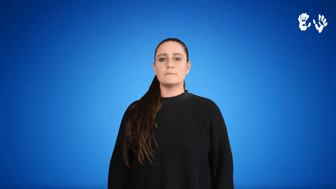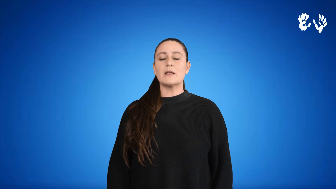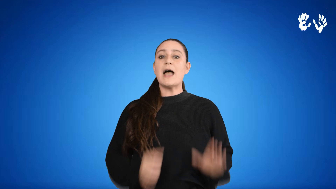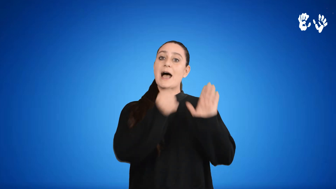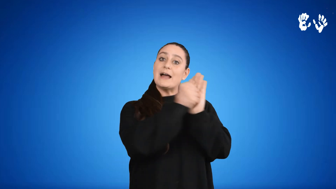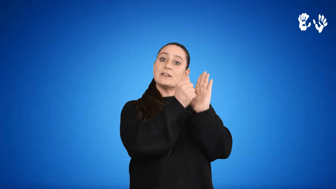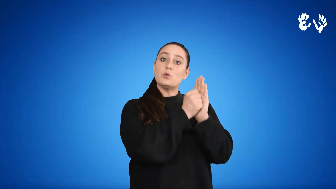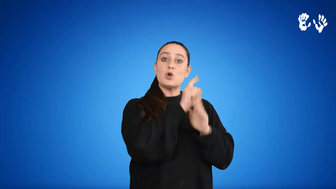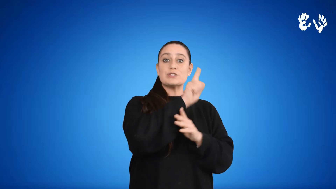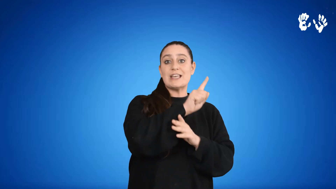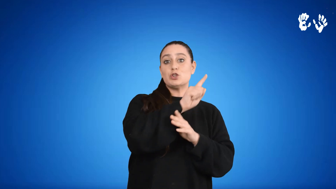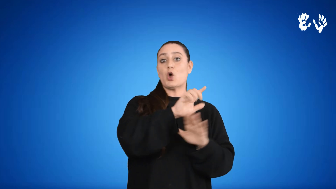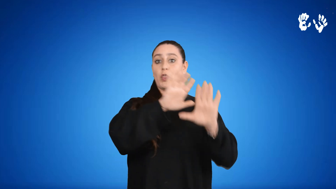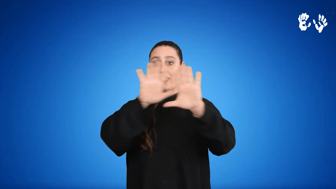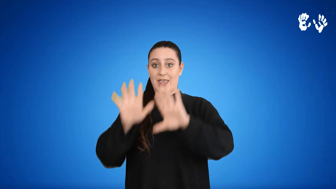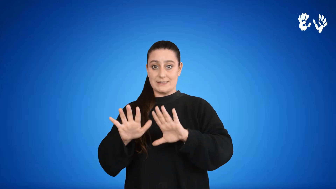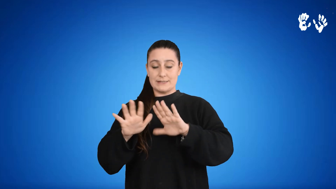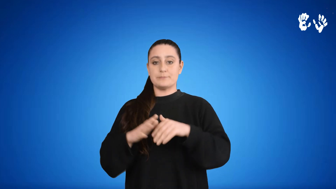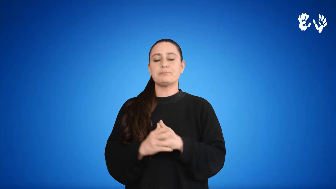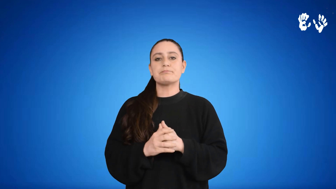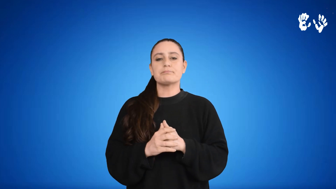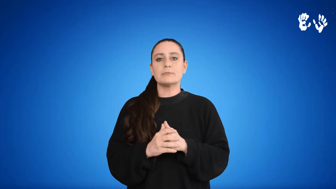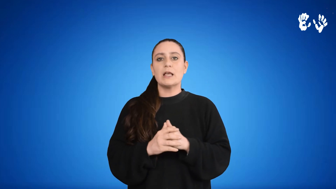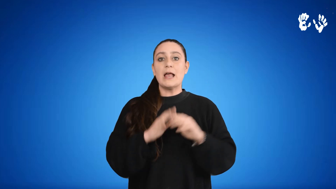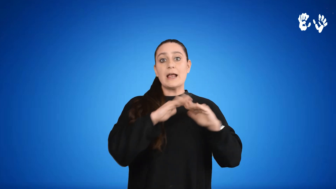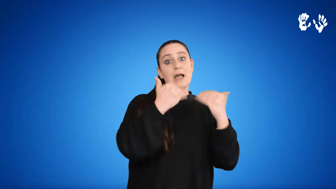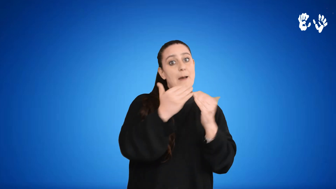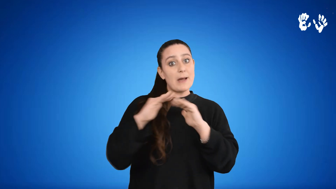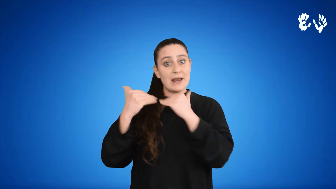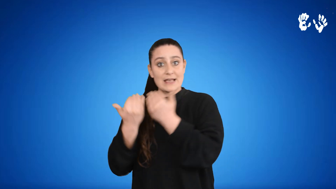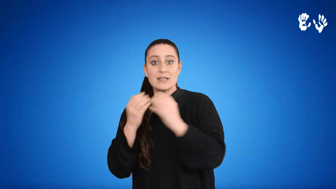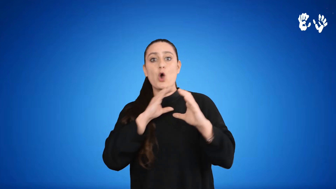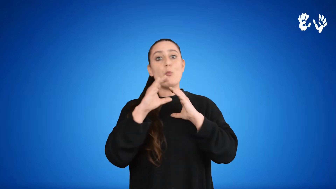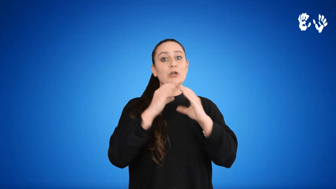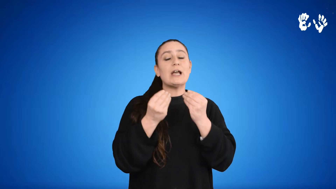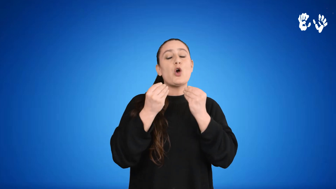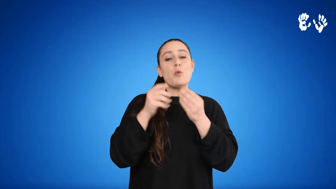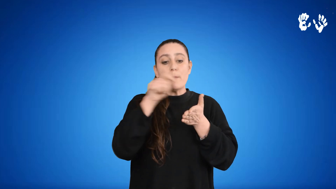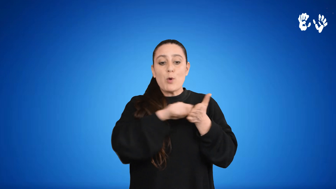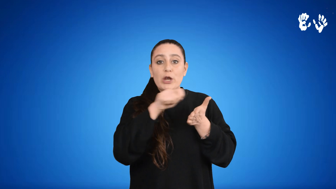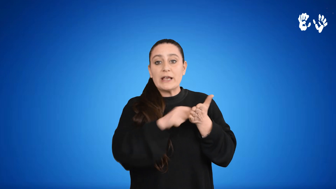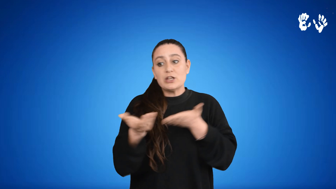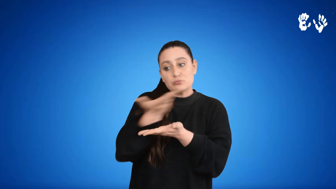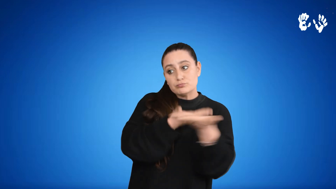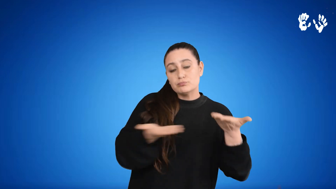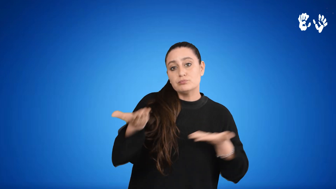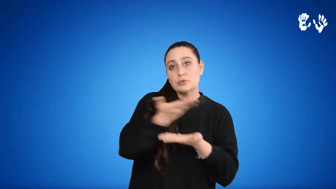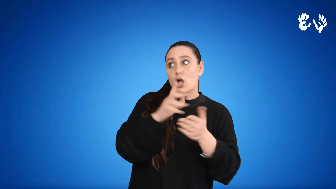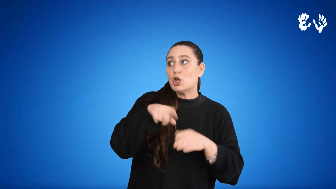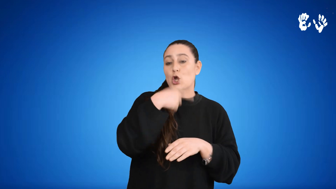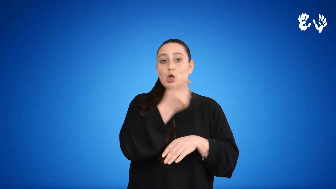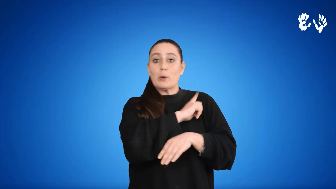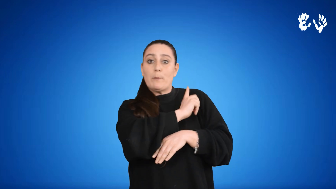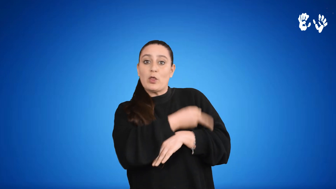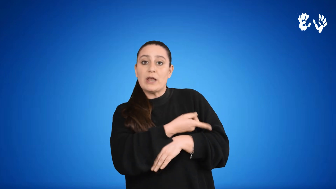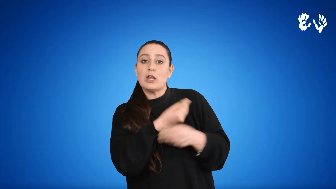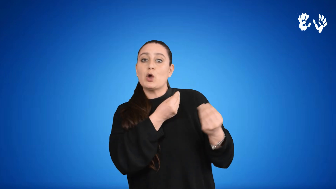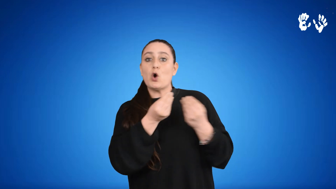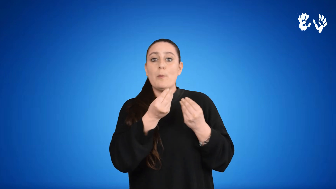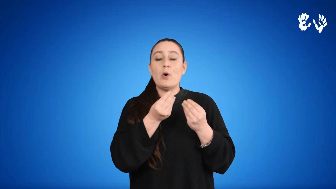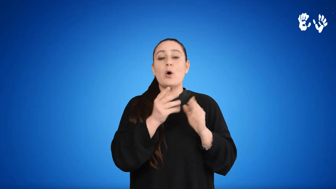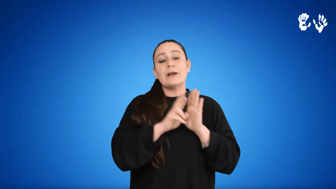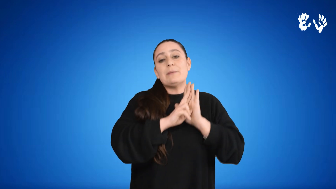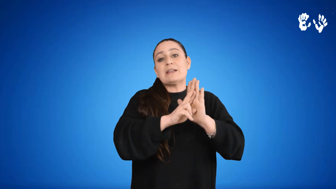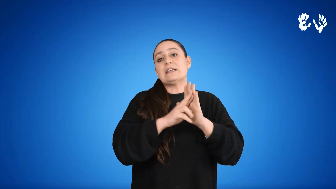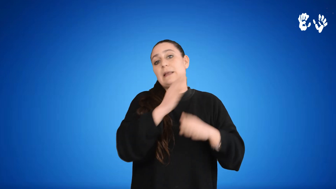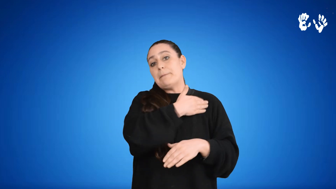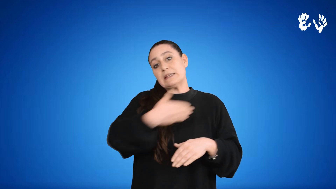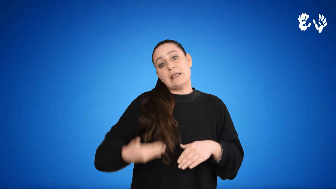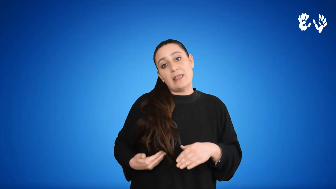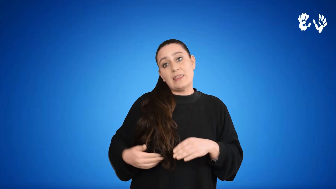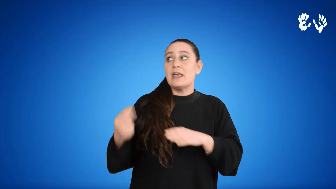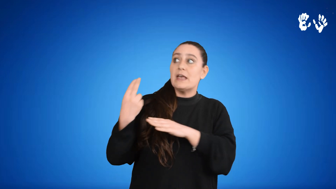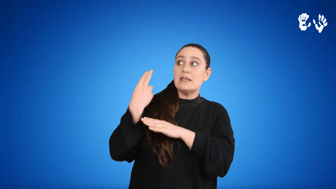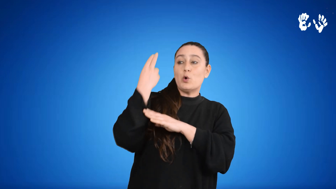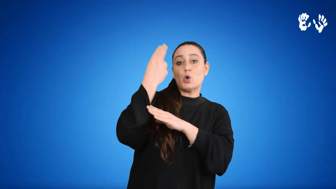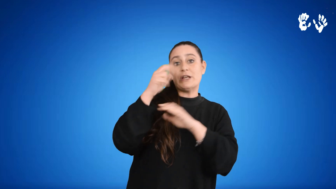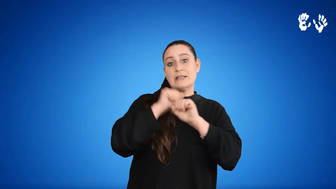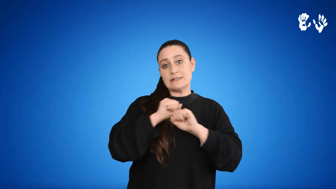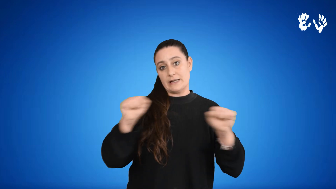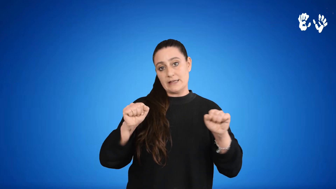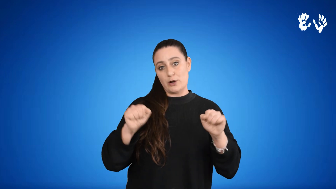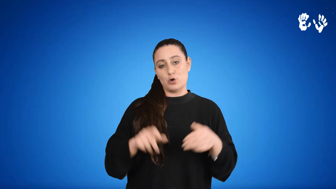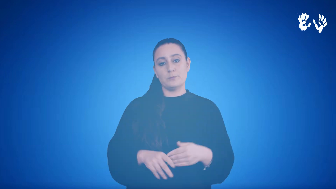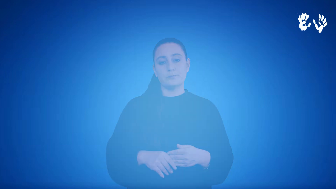Artículo 110